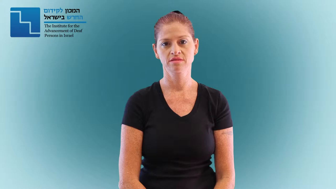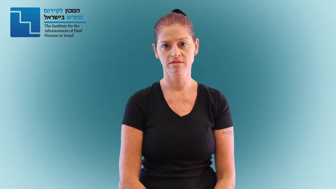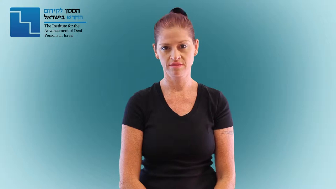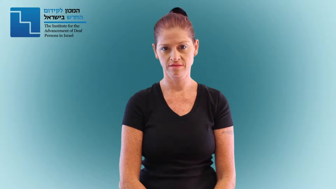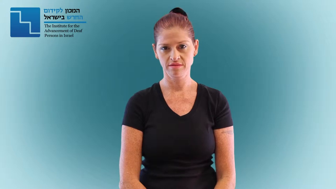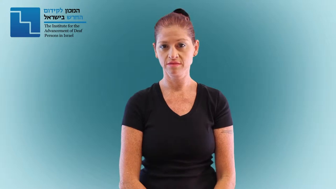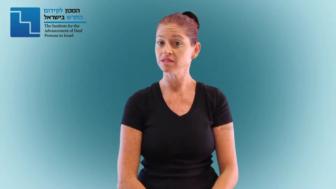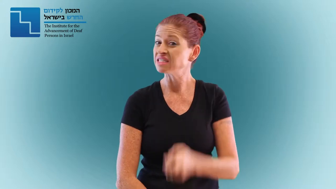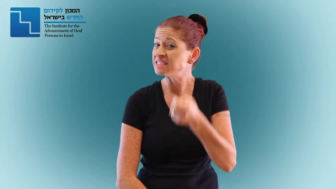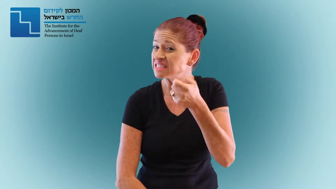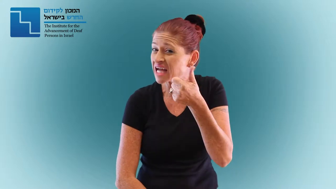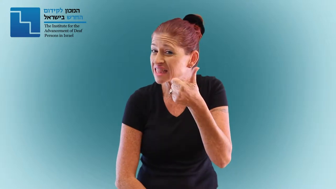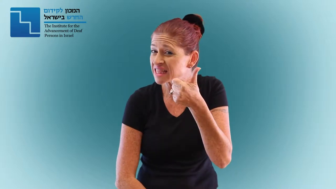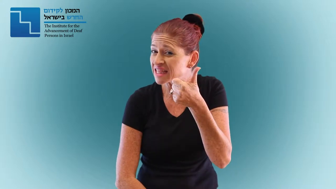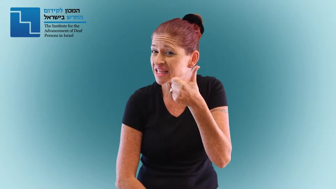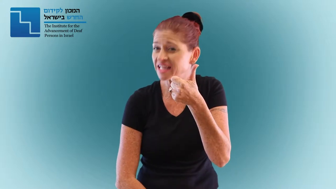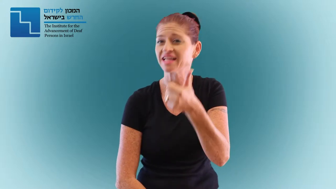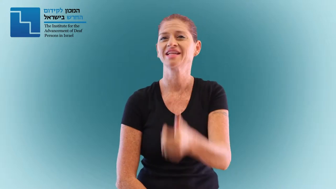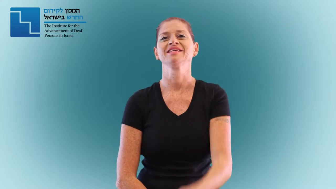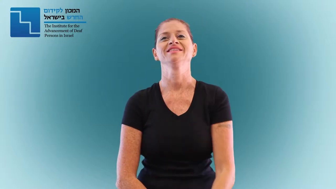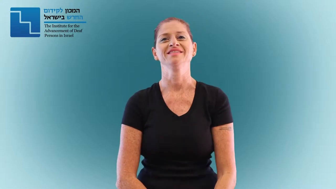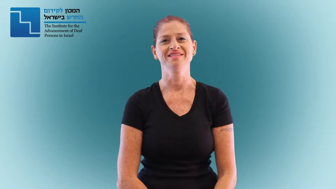קצת